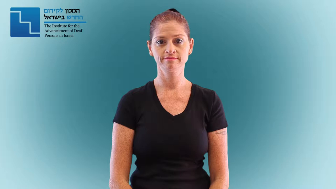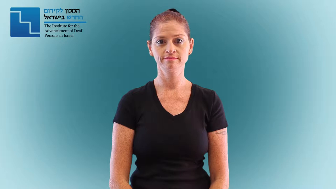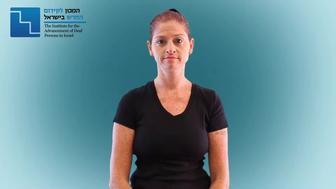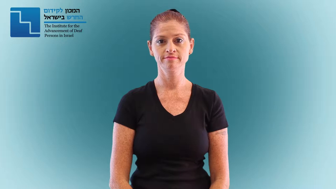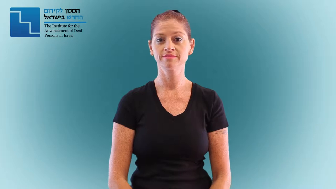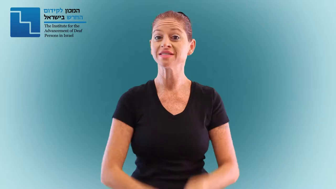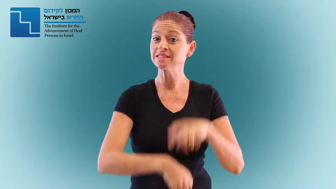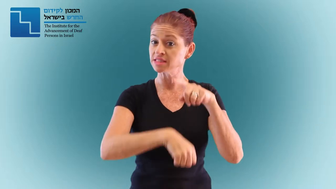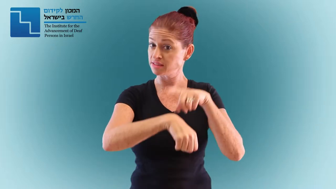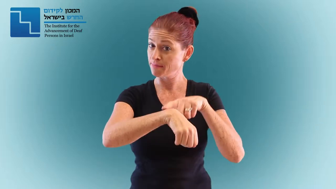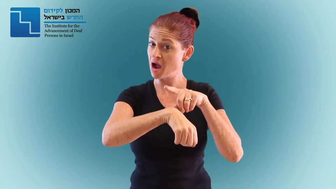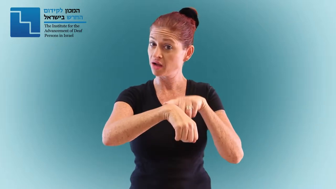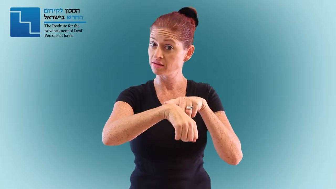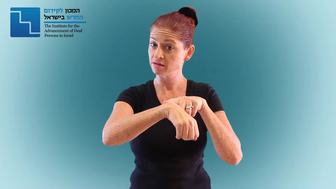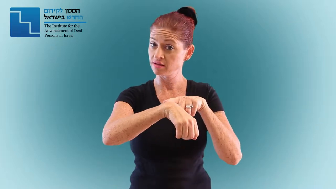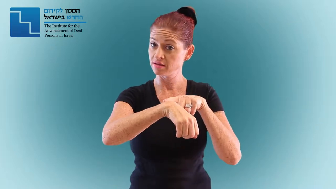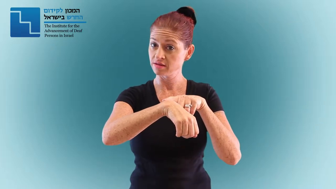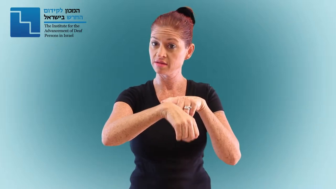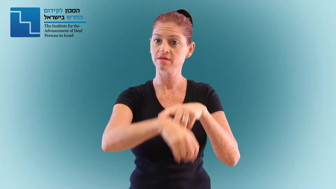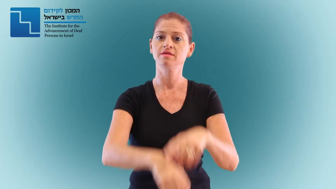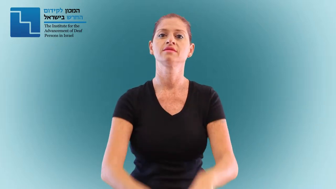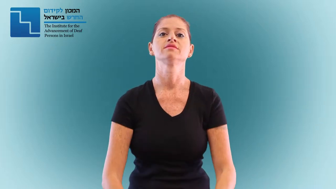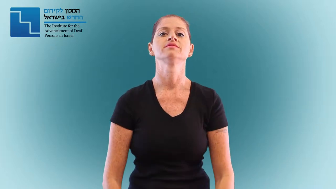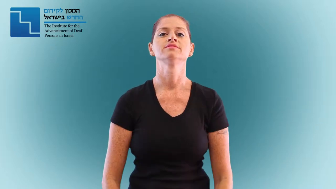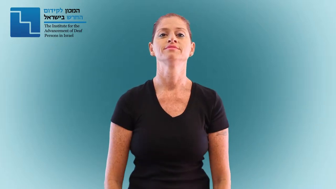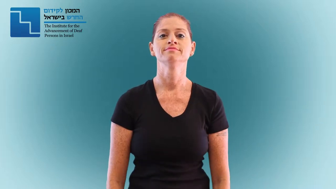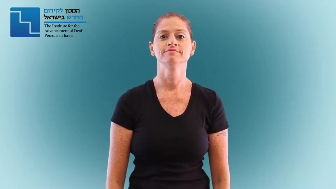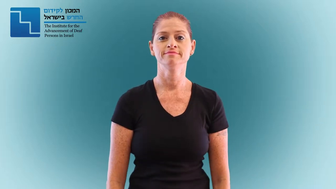זמן